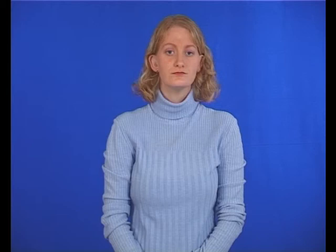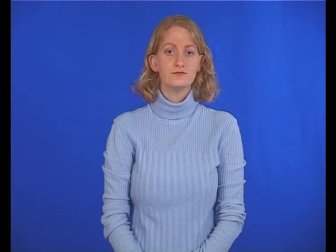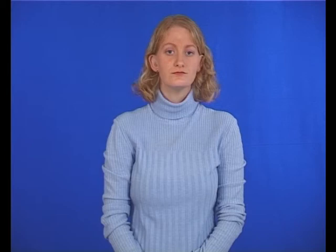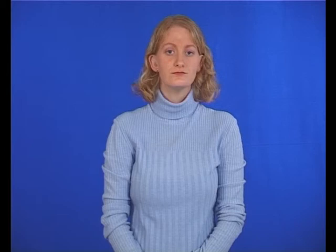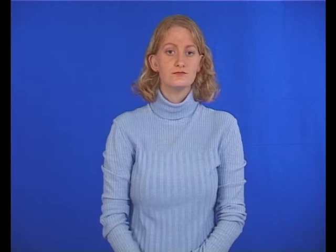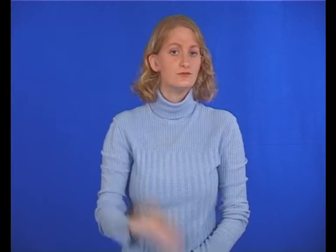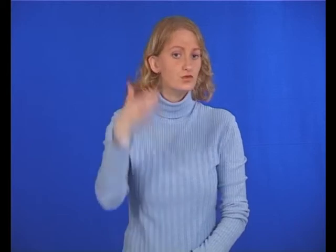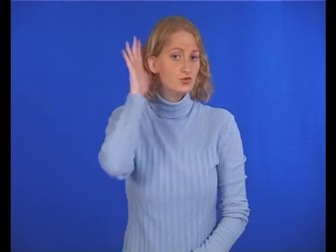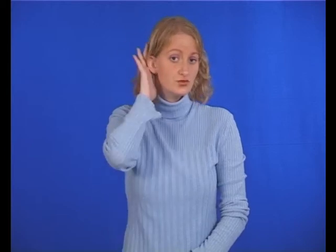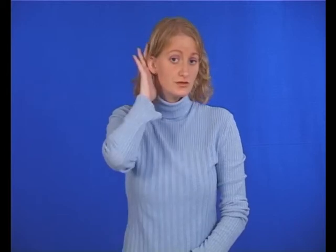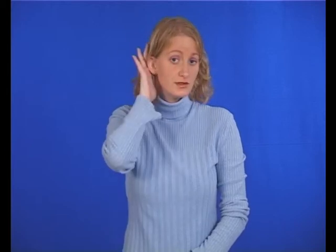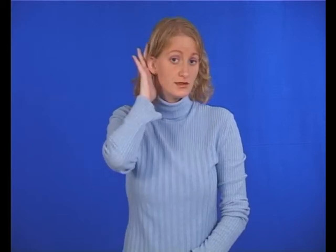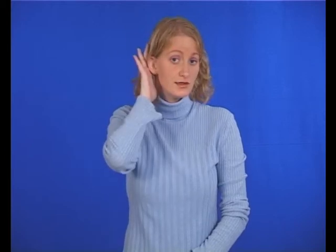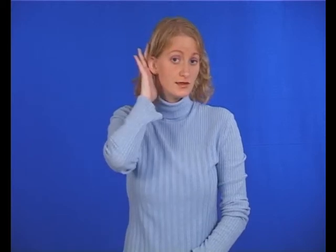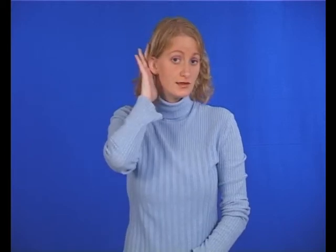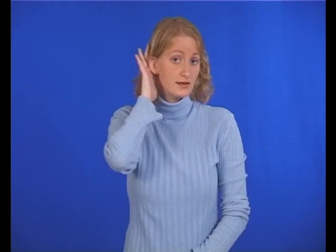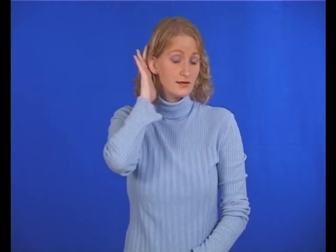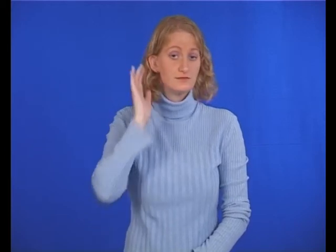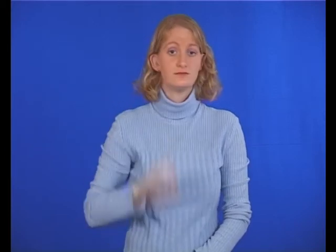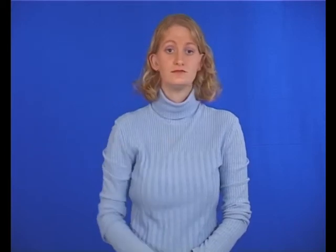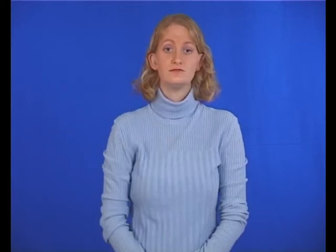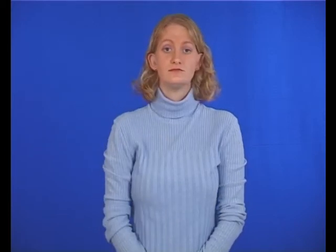hlusta